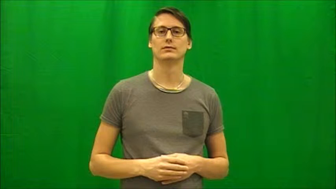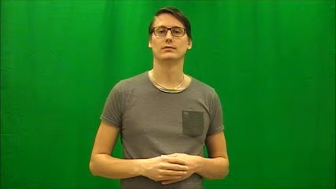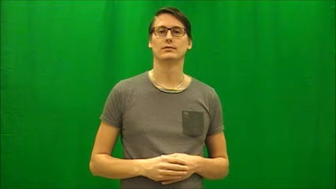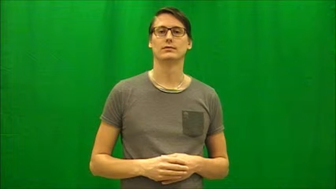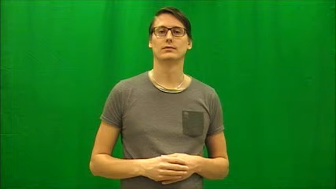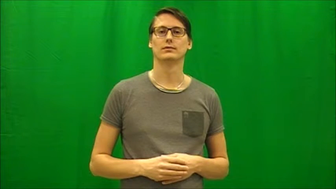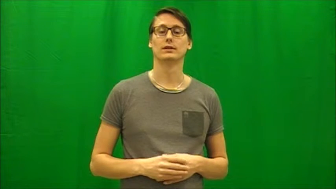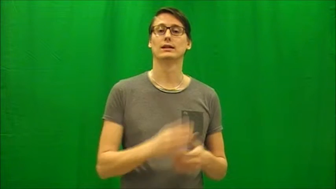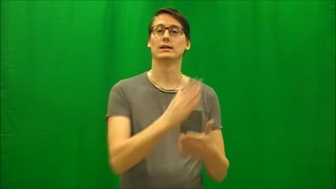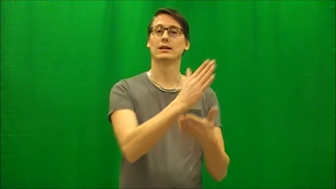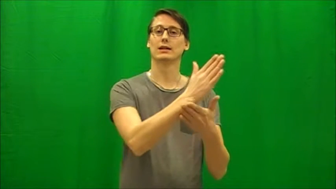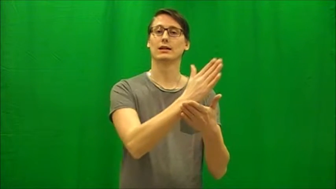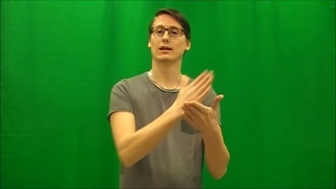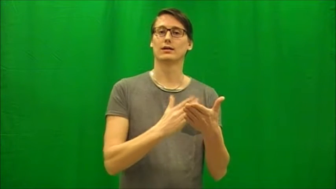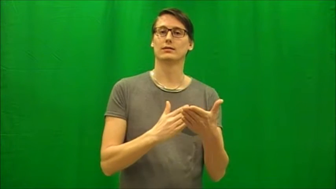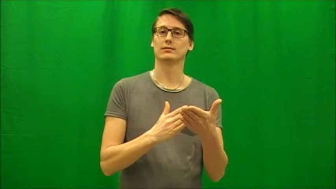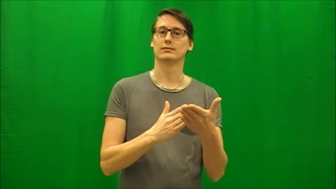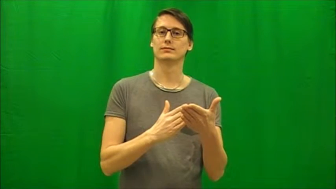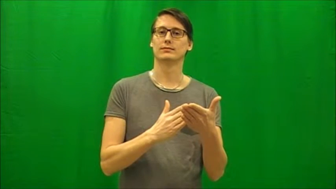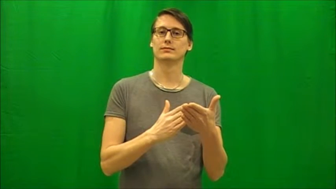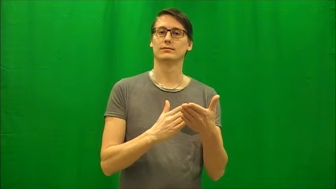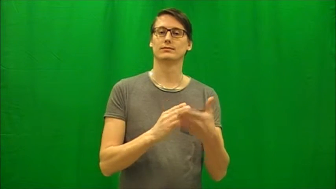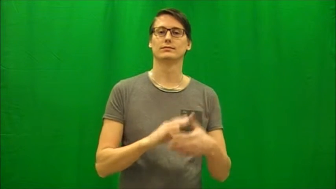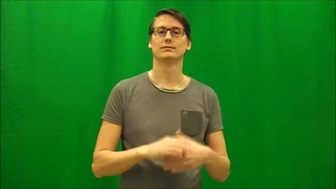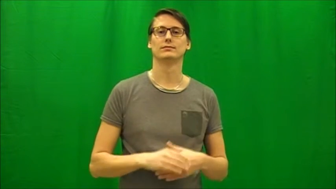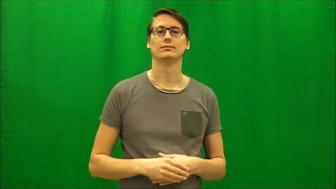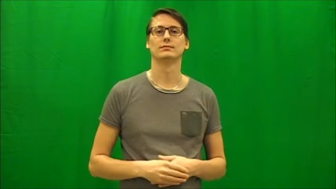DIVISION